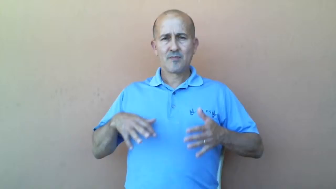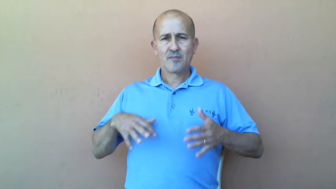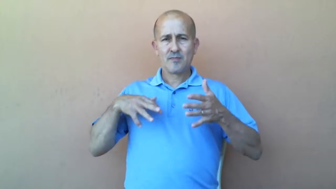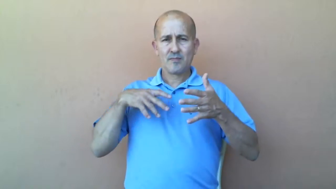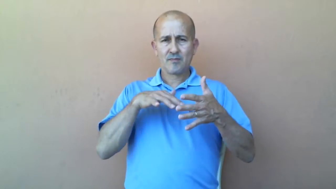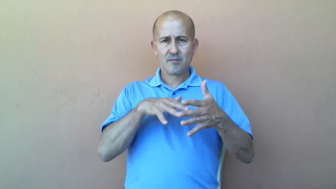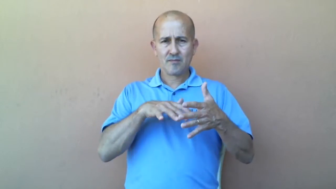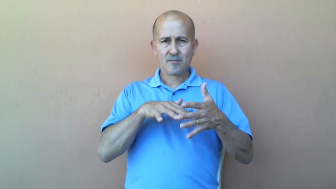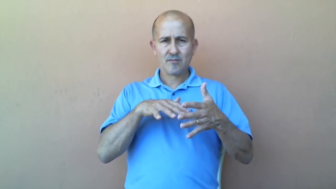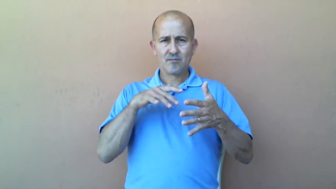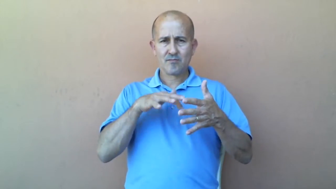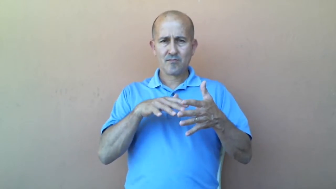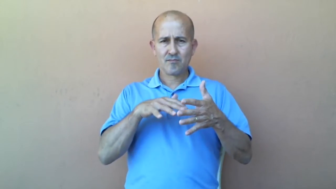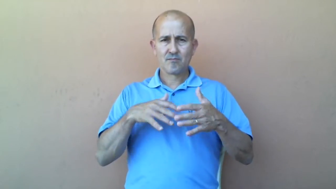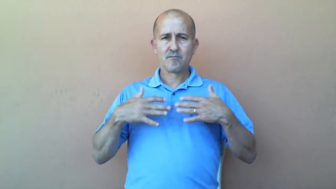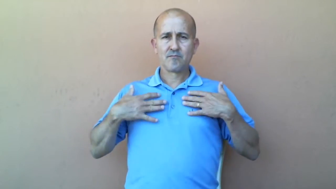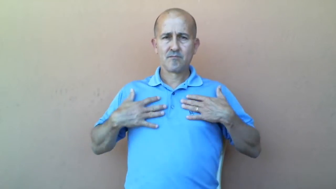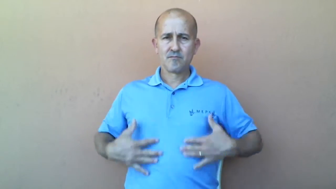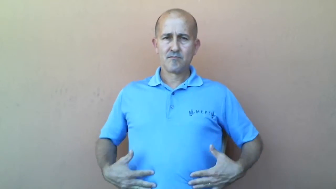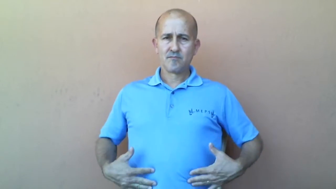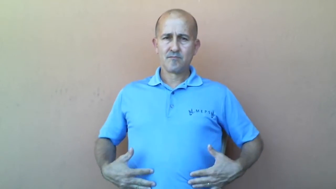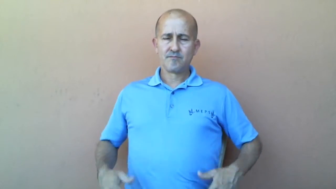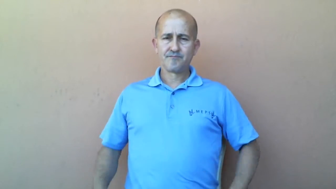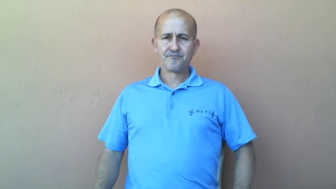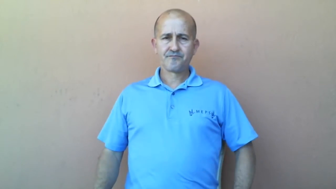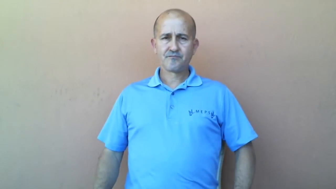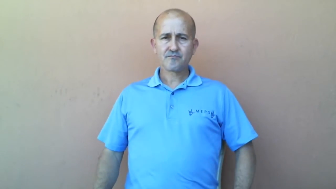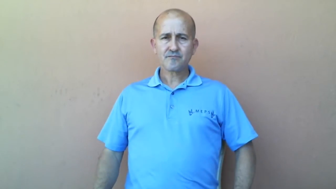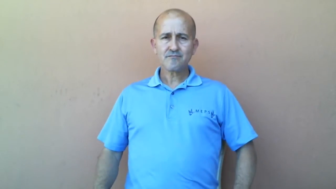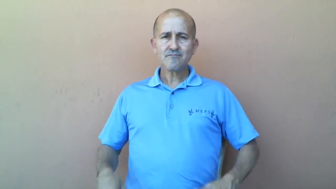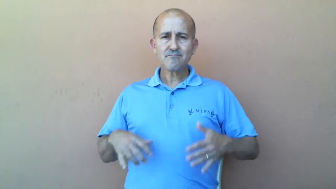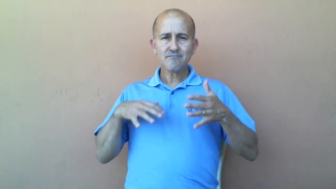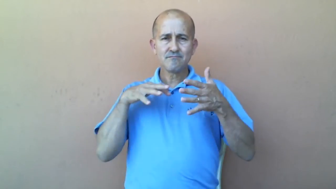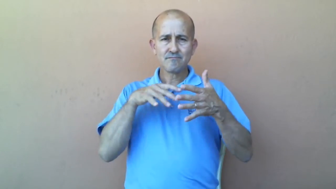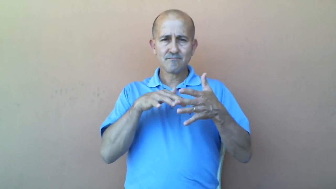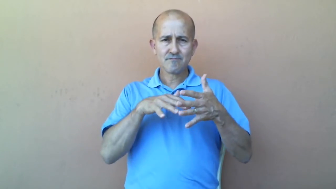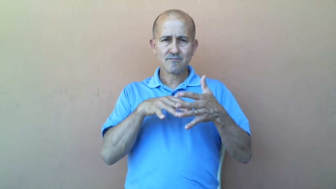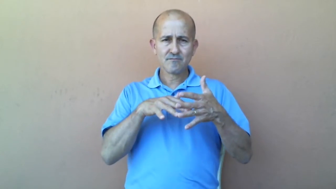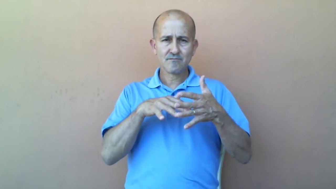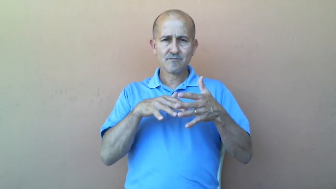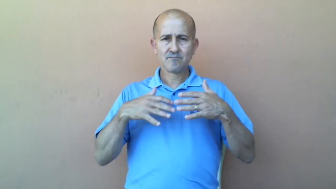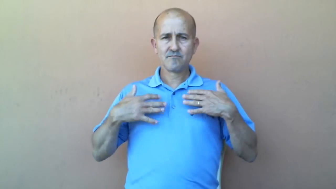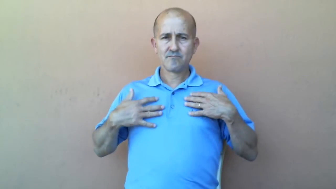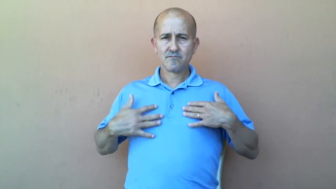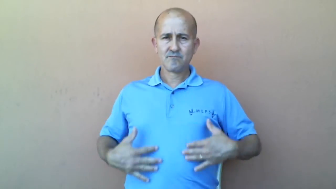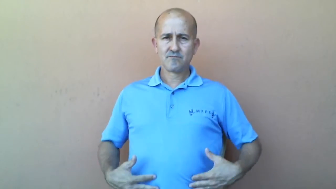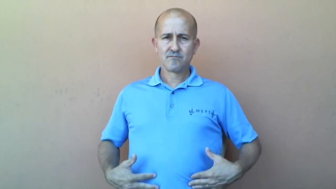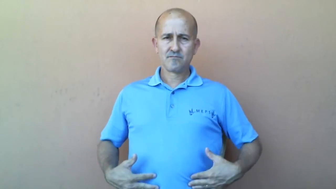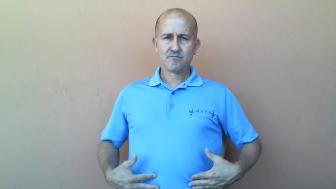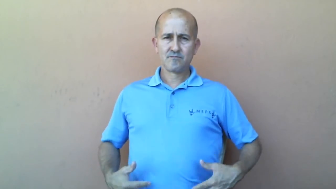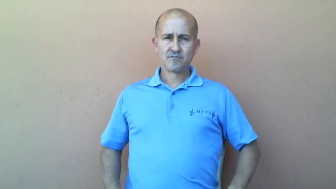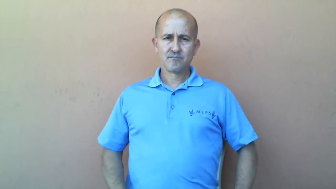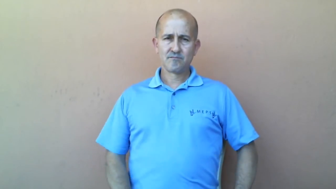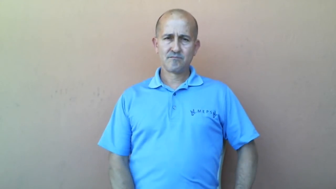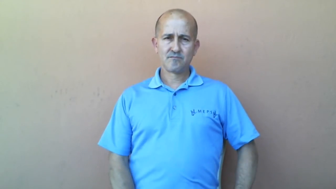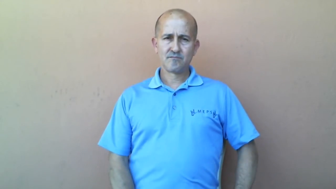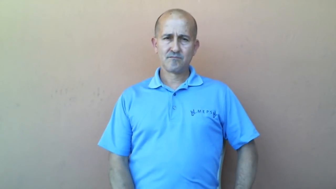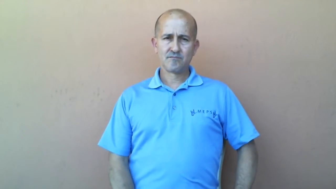anatomía